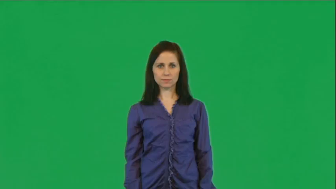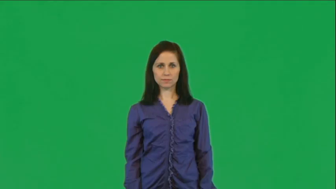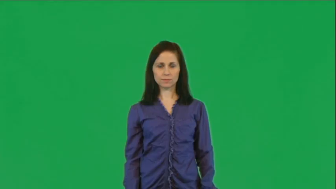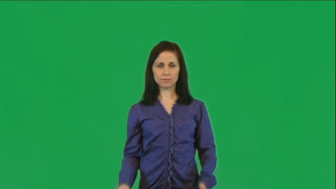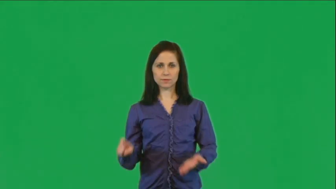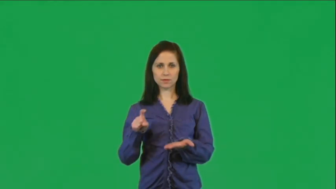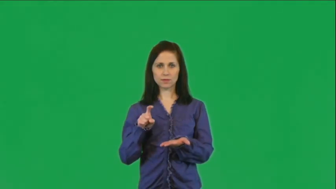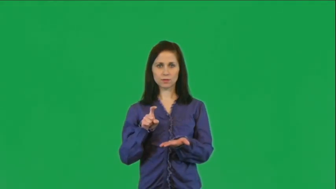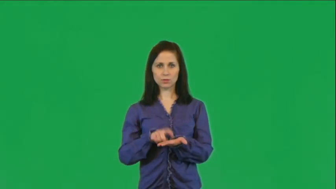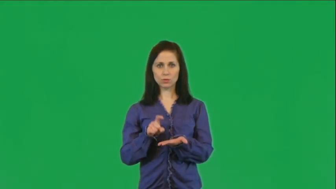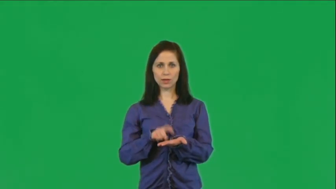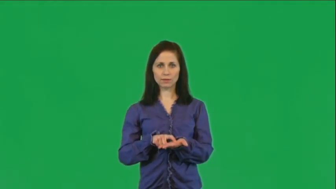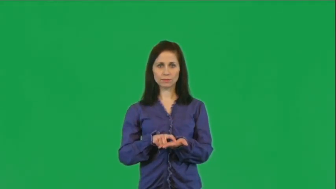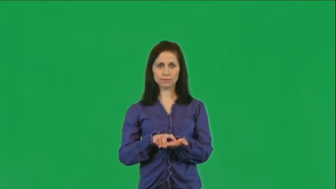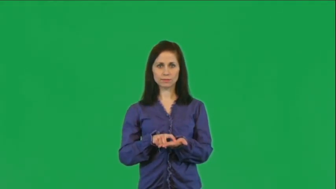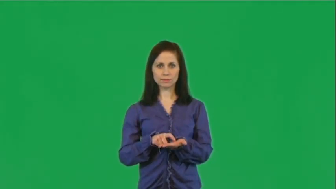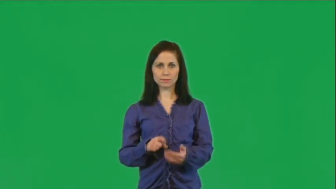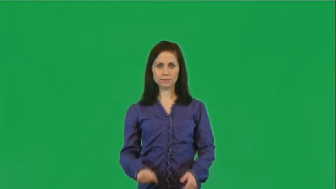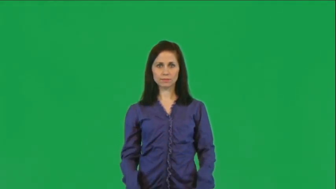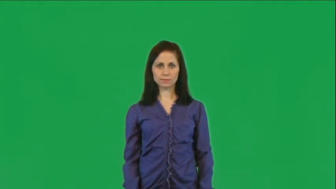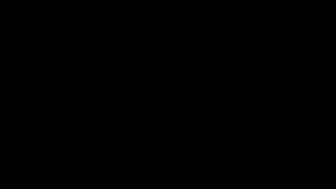kura